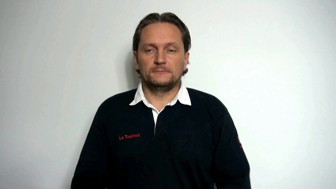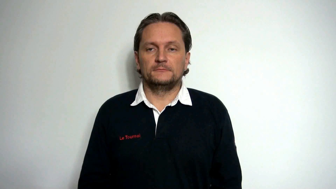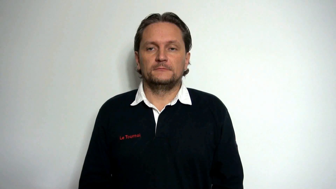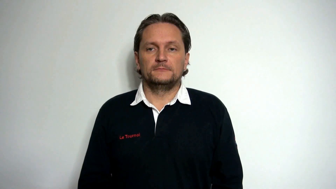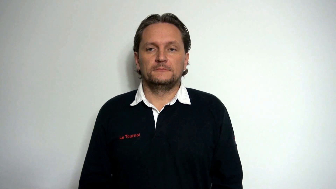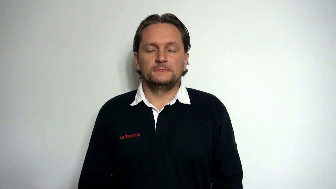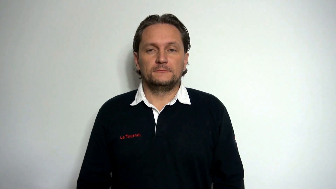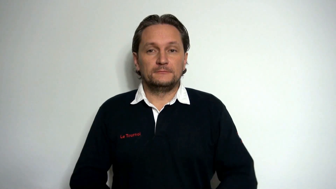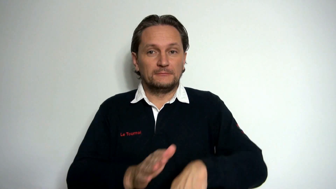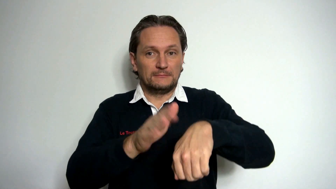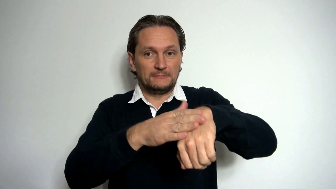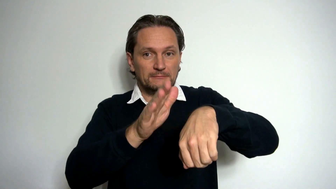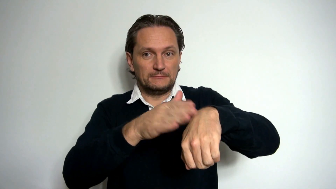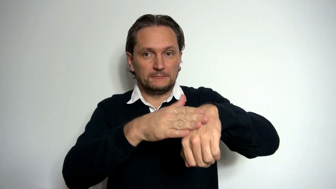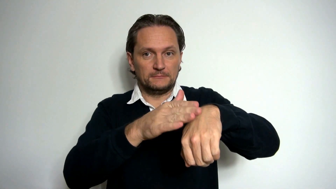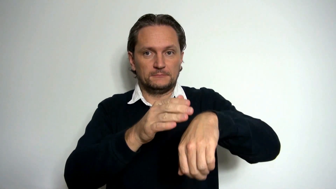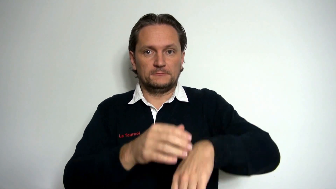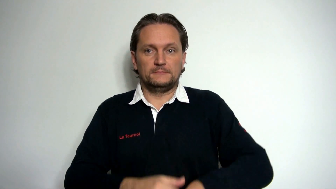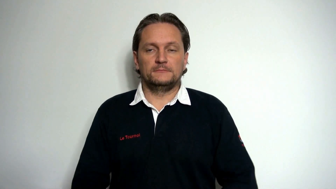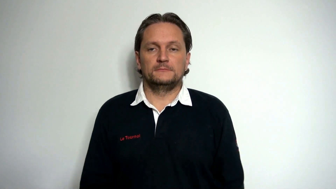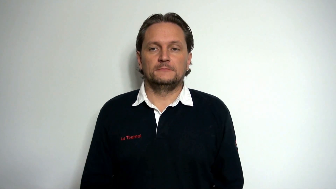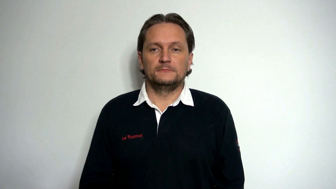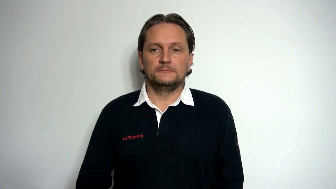Alerte